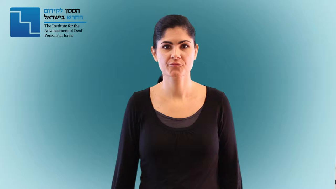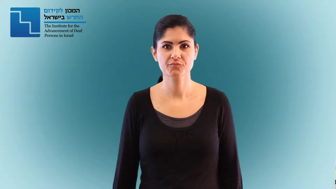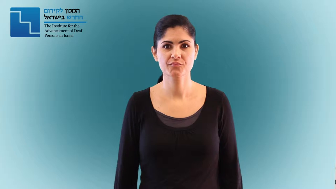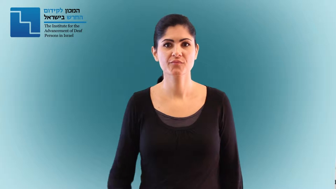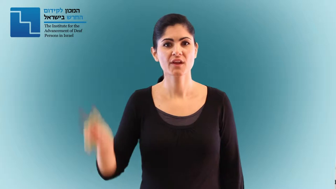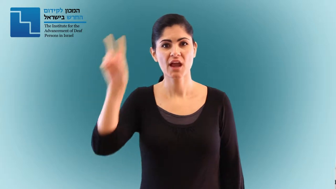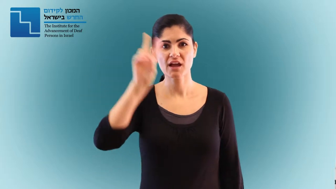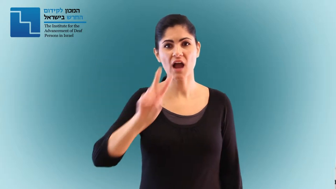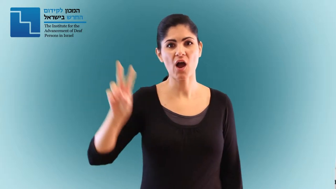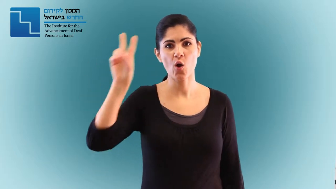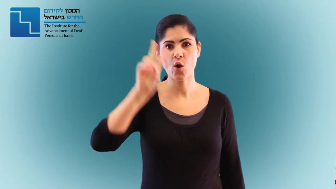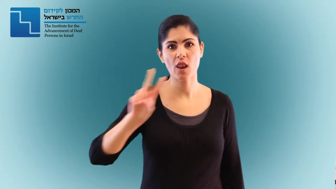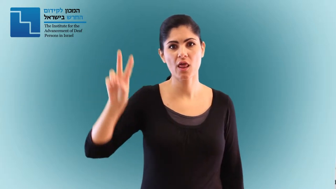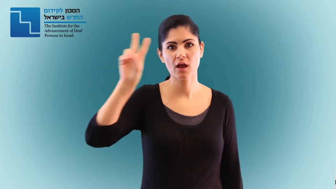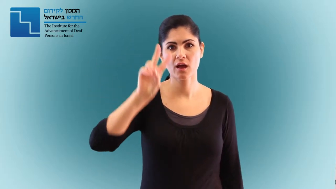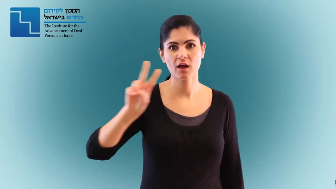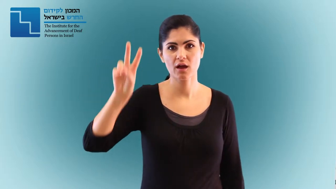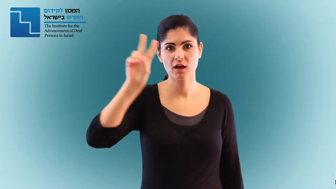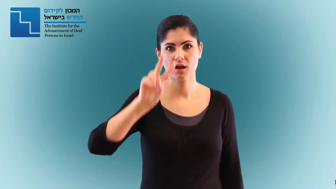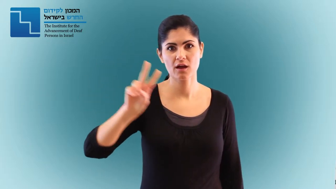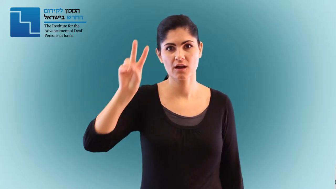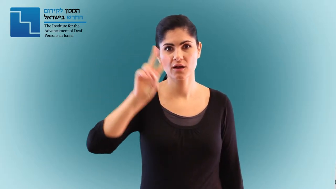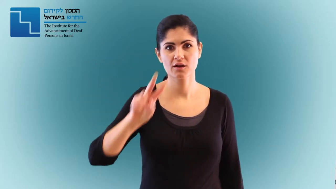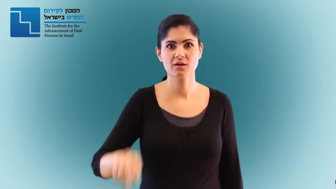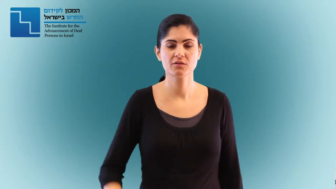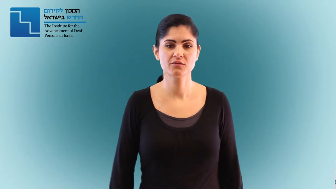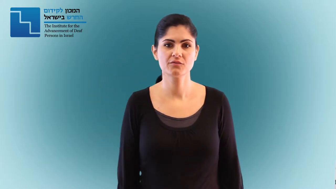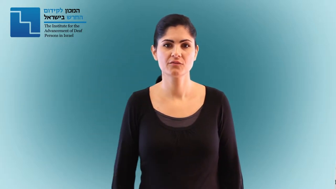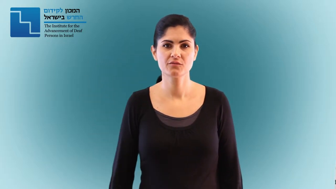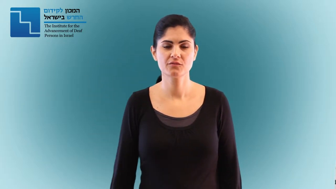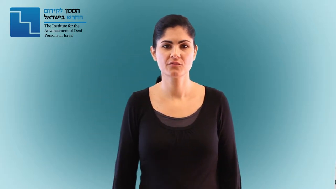כחול